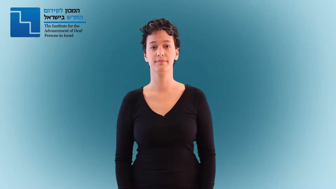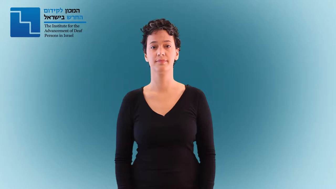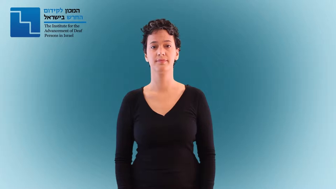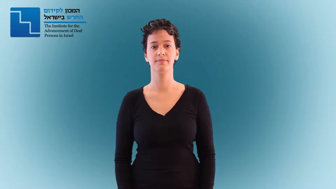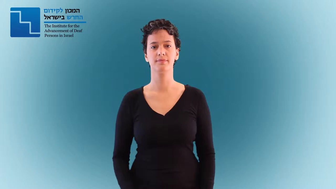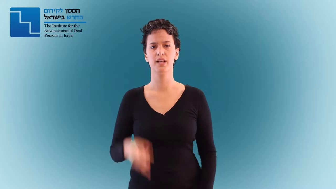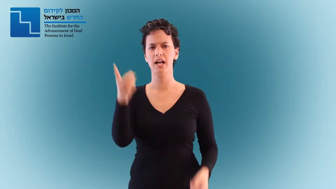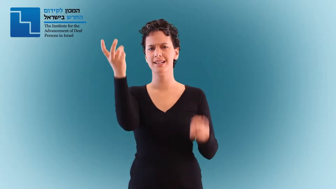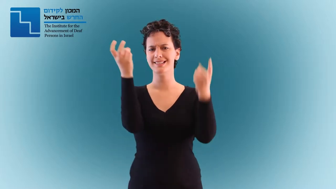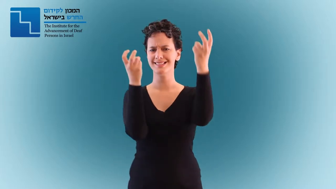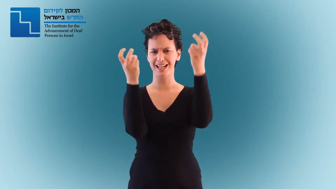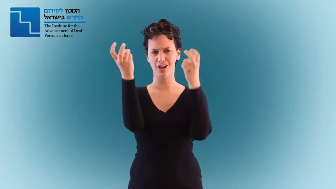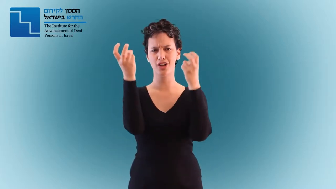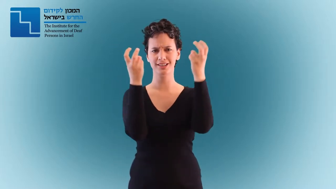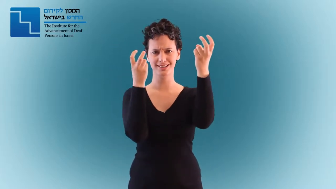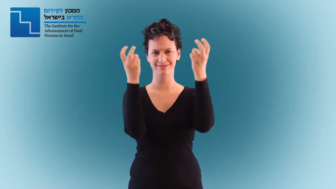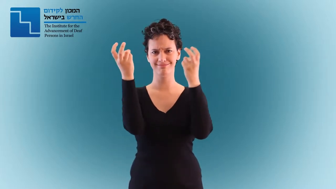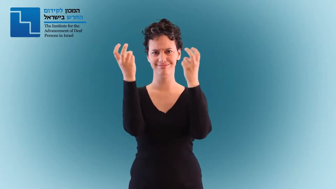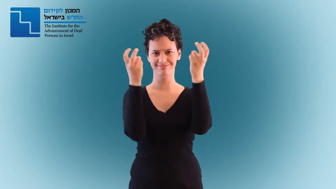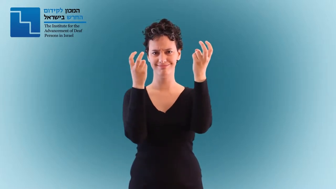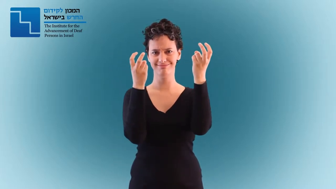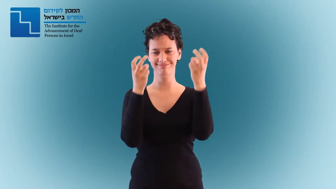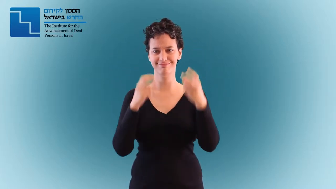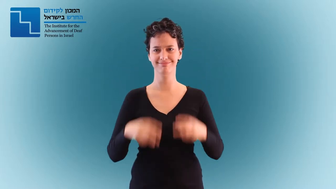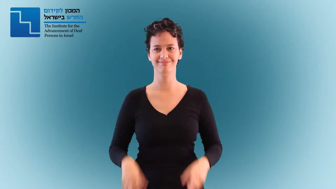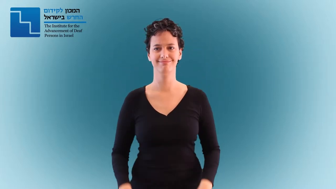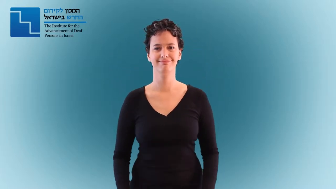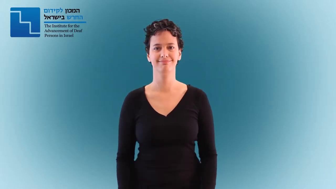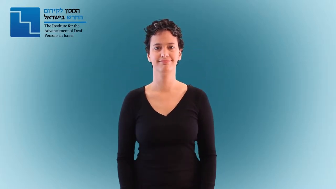ניסיון